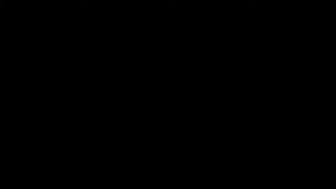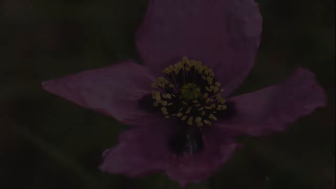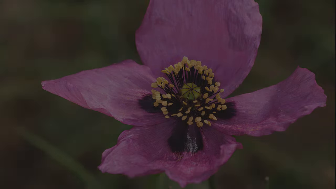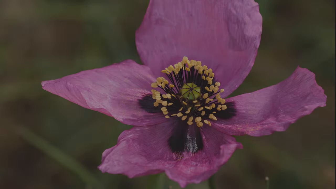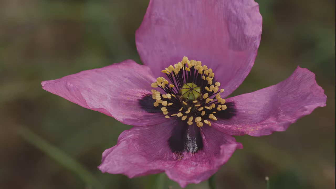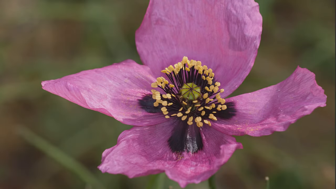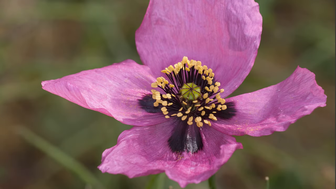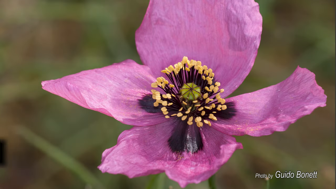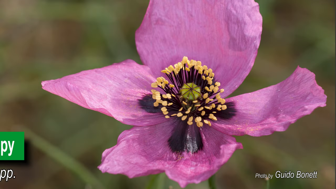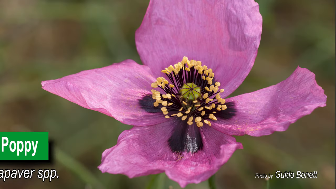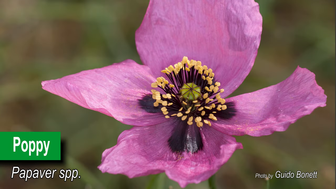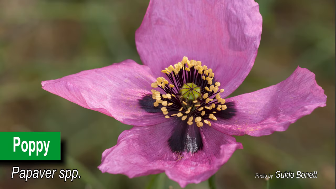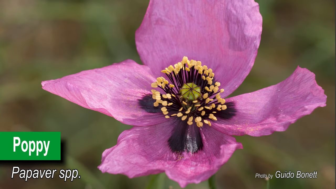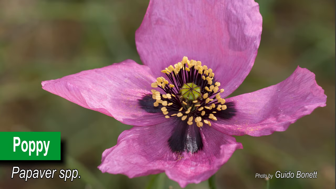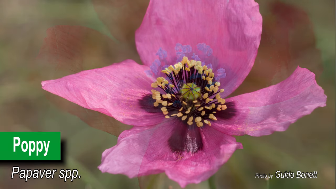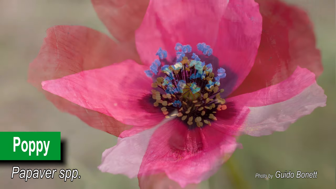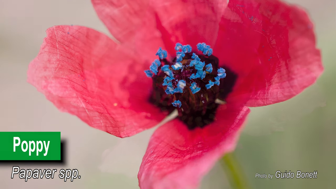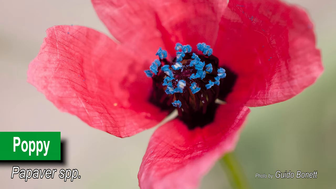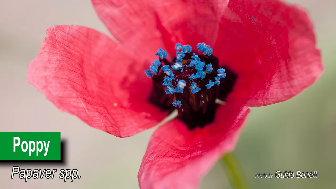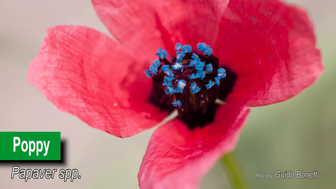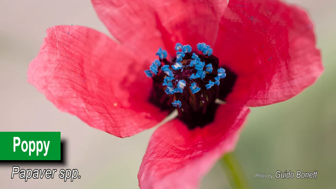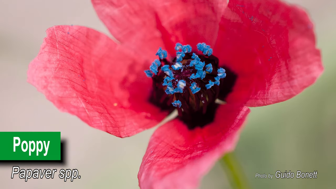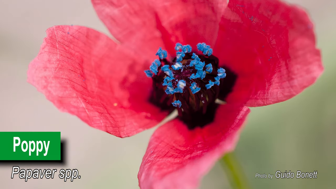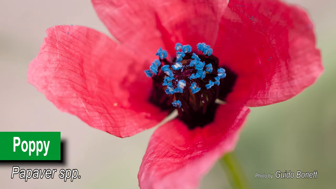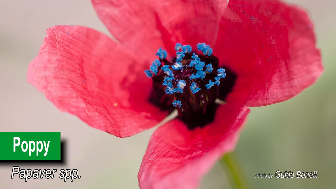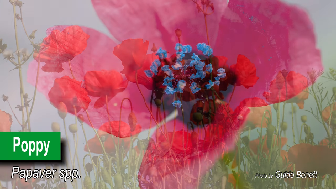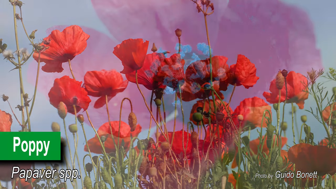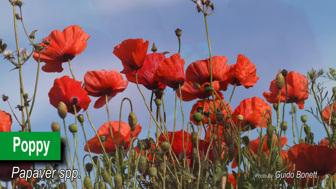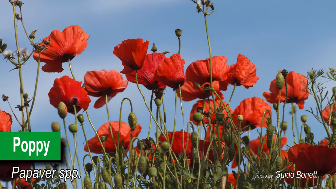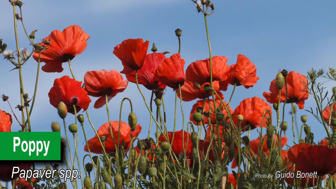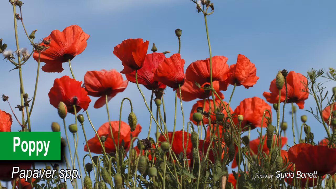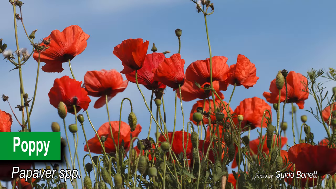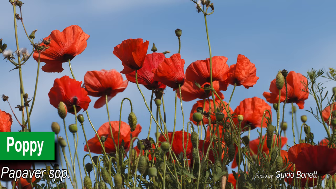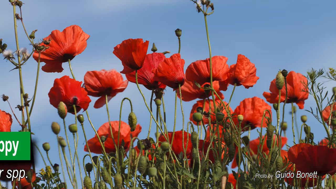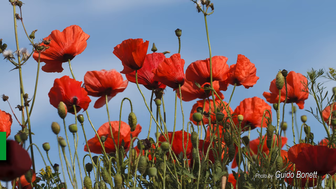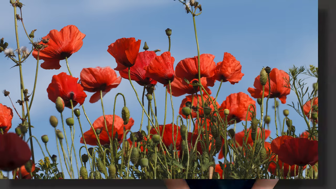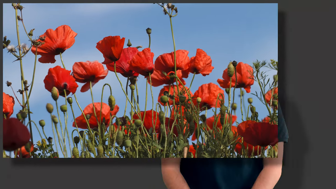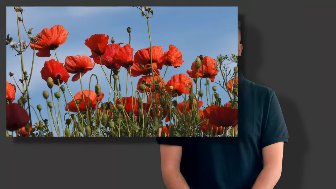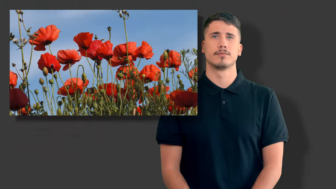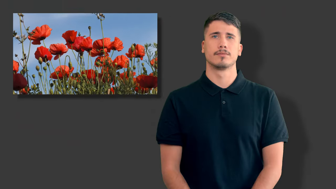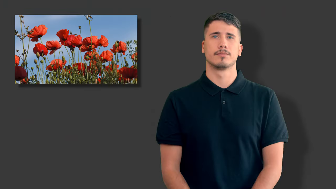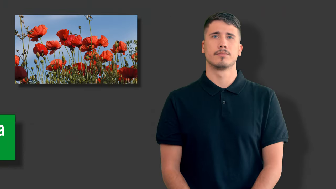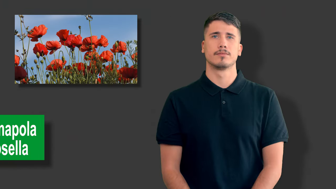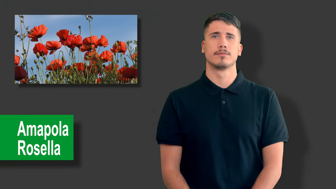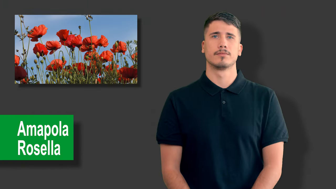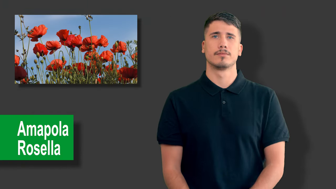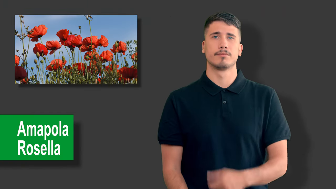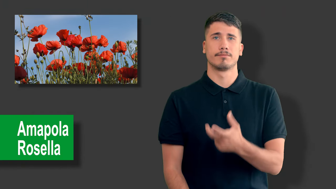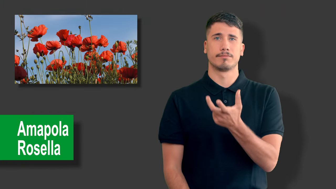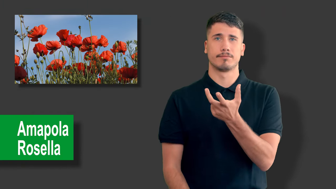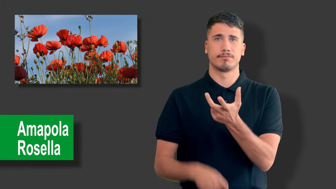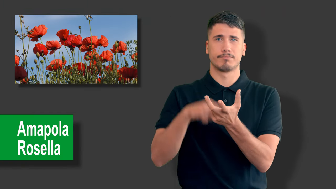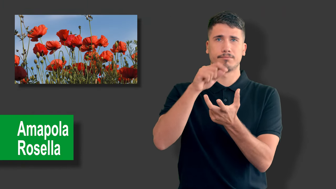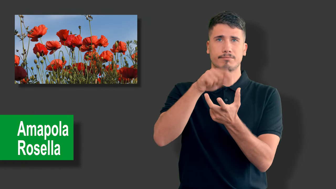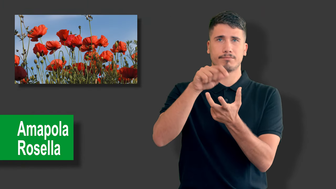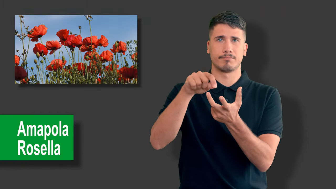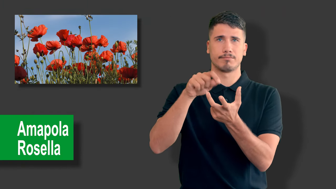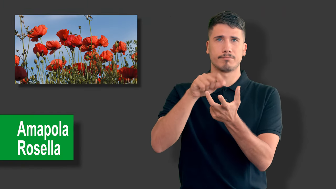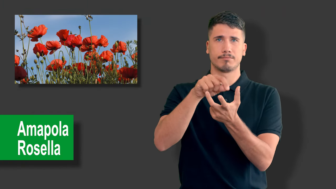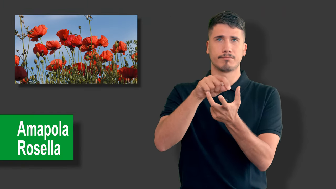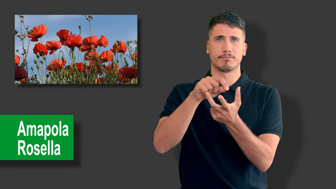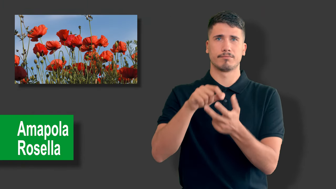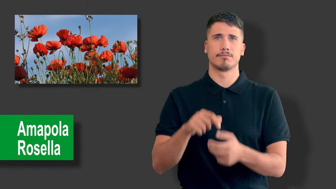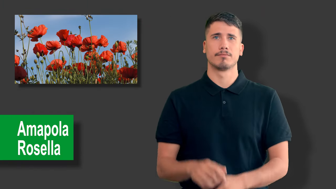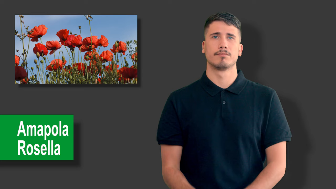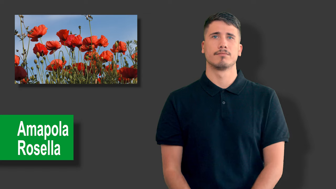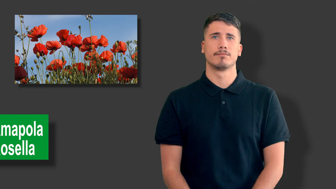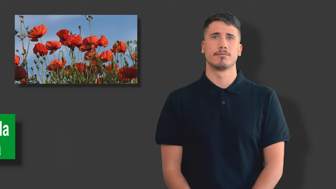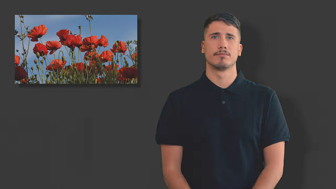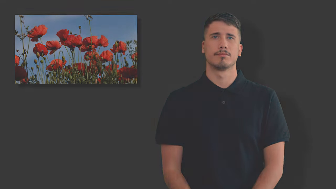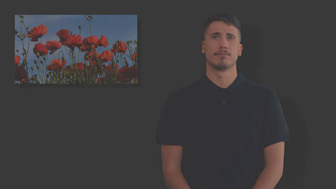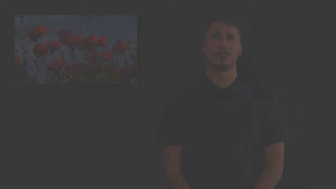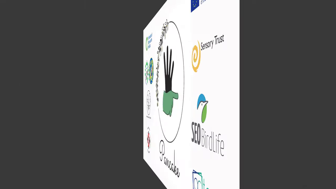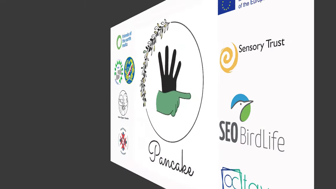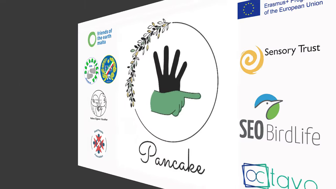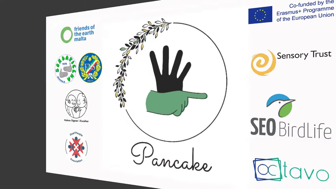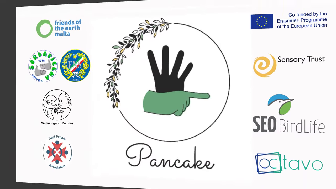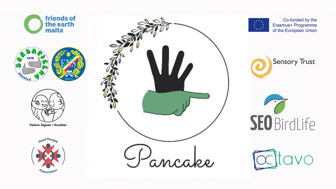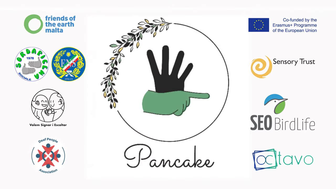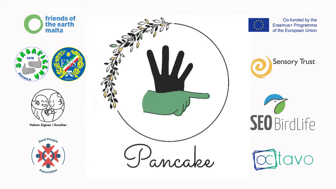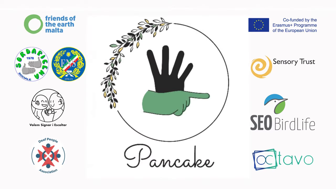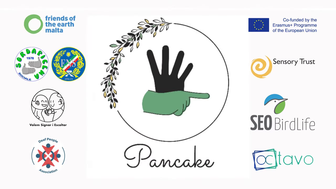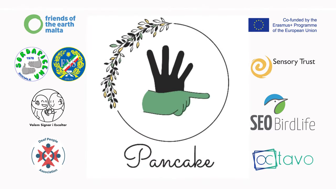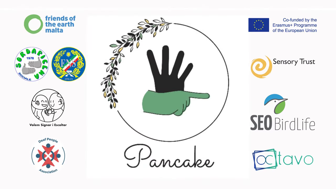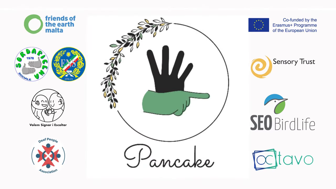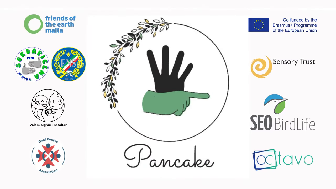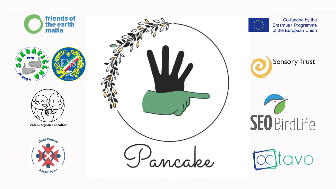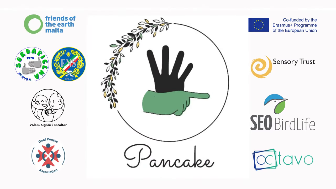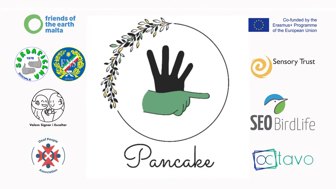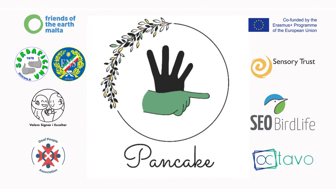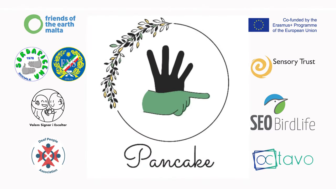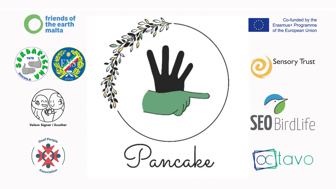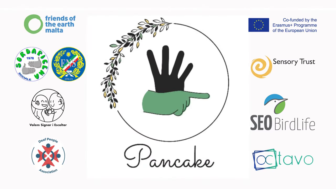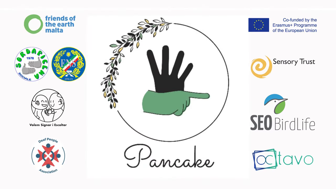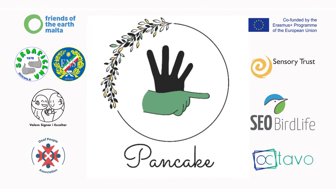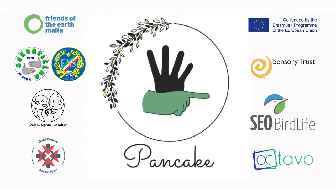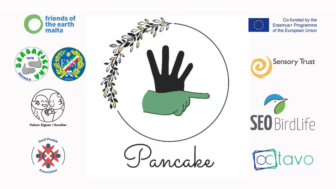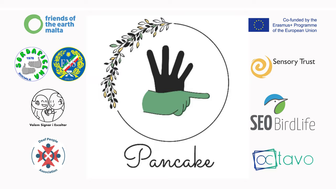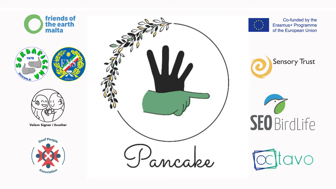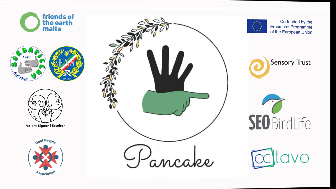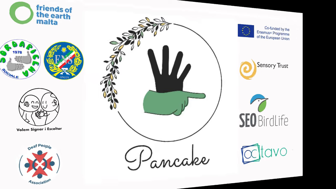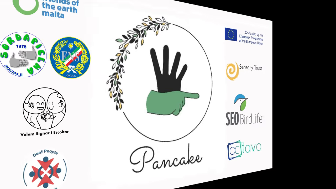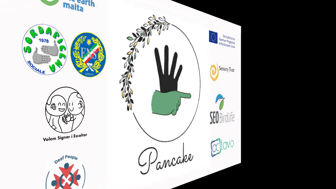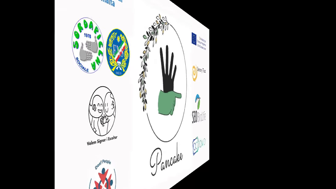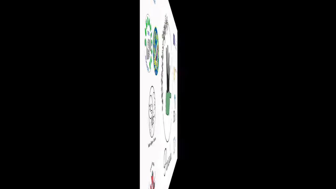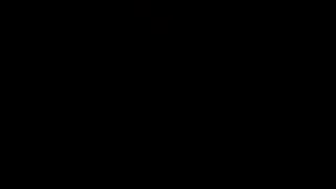Amapola